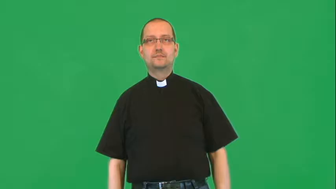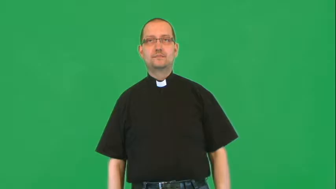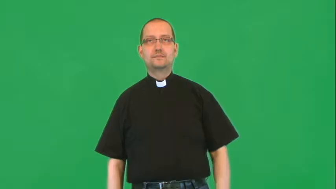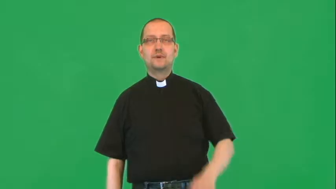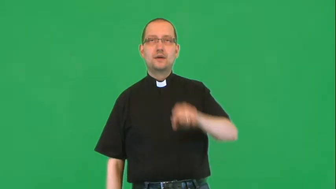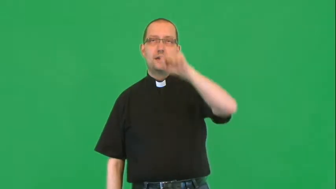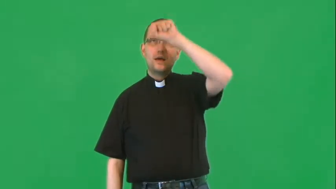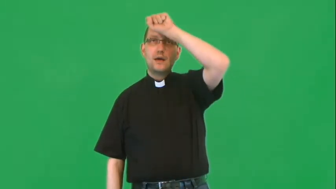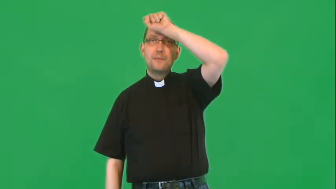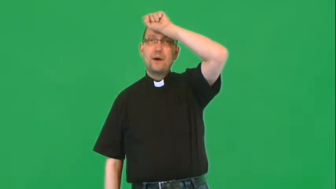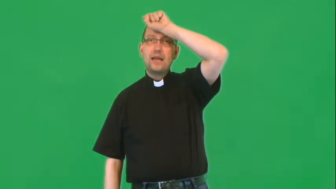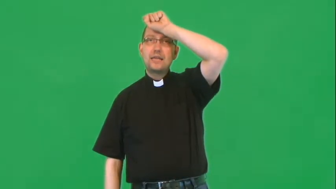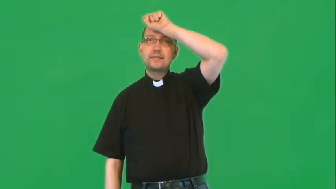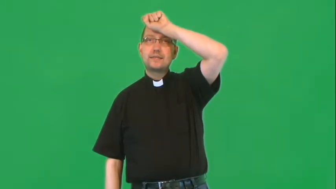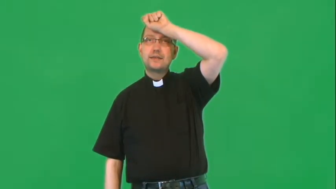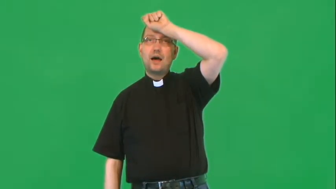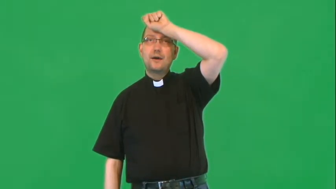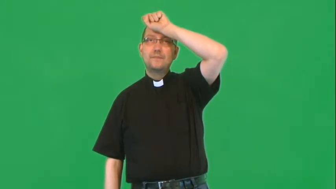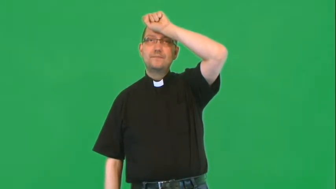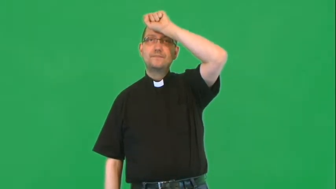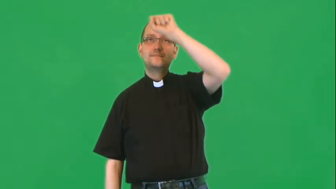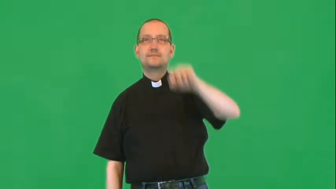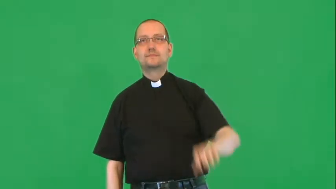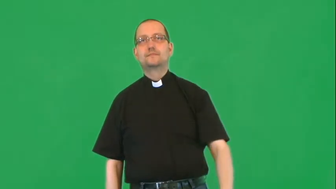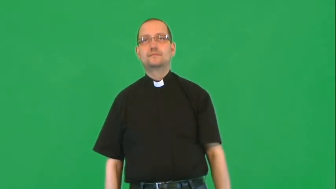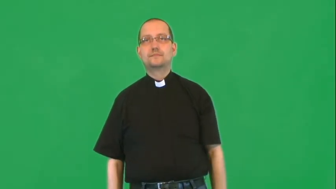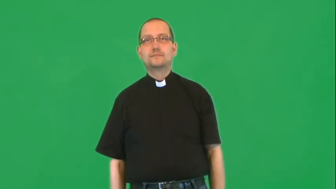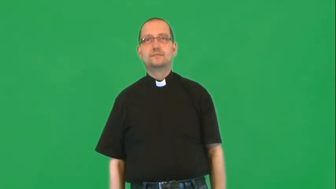Palestyna